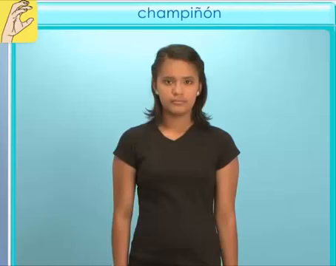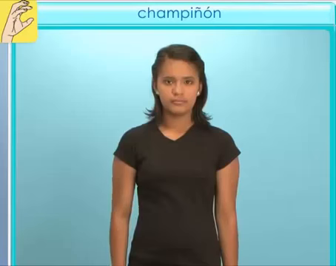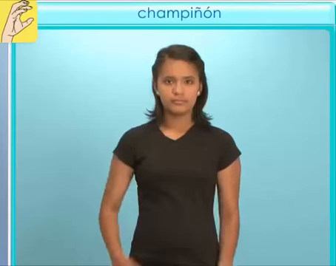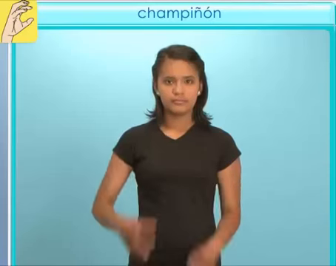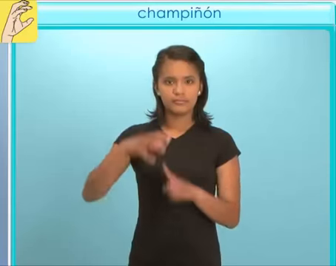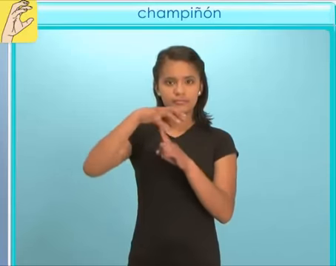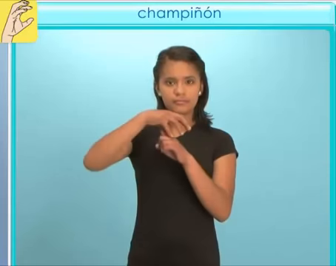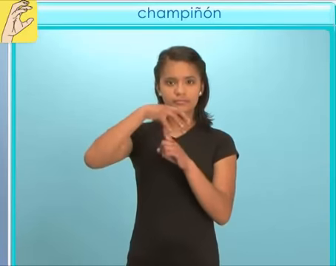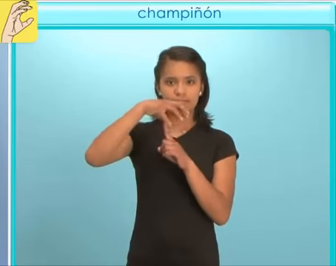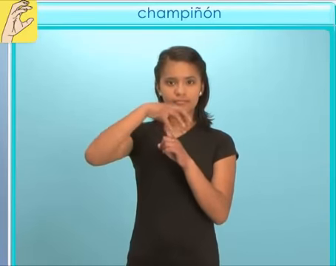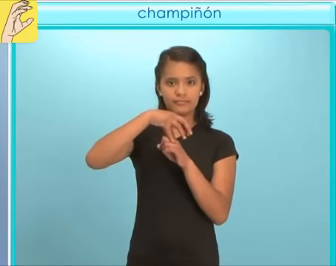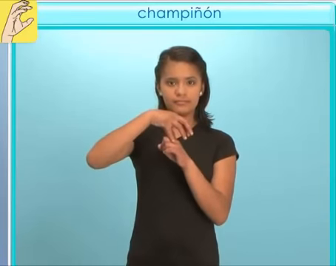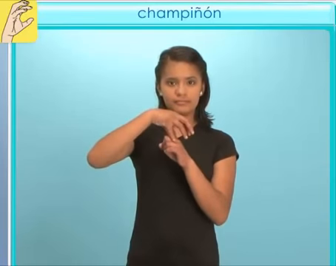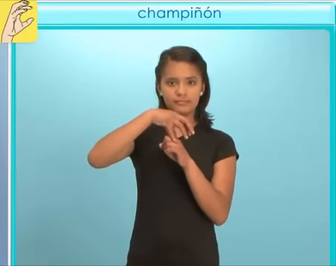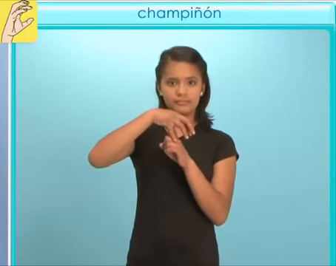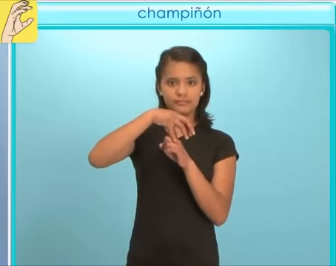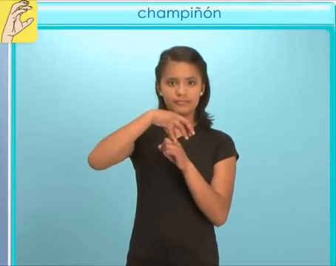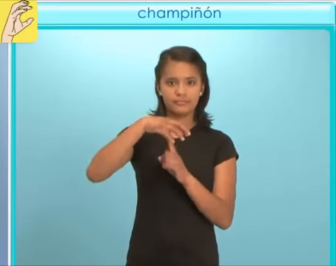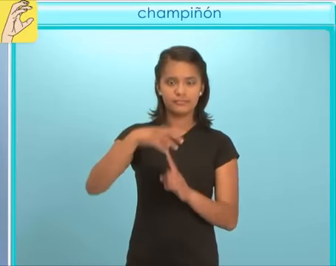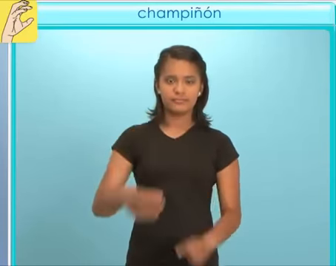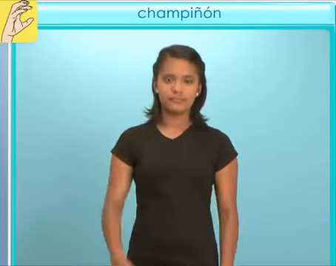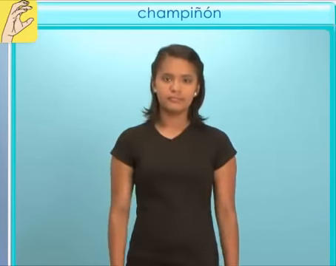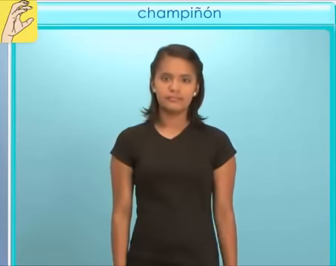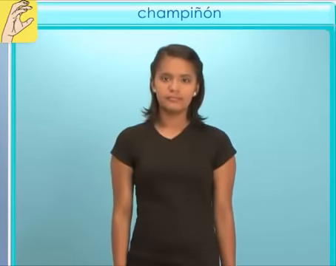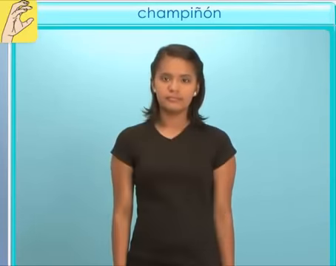CHAMPIÑÓN